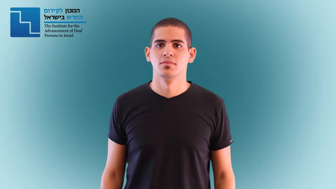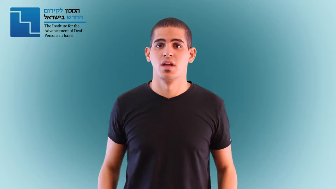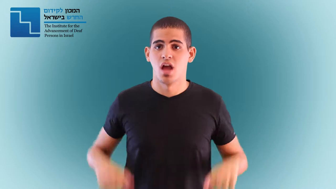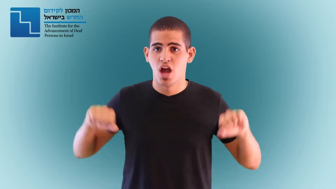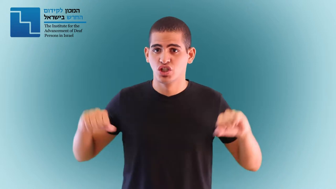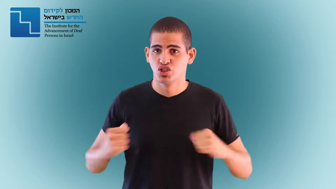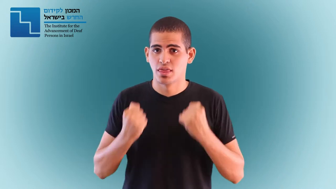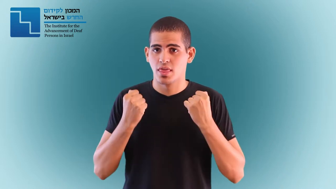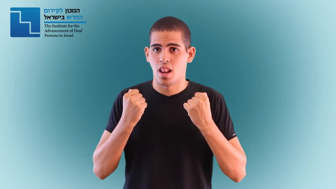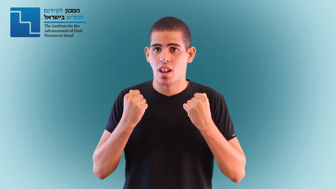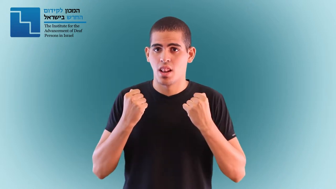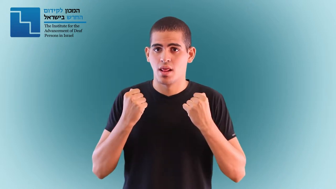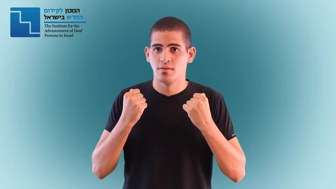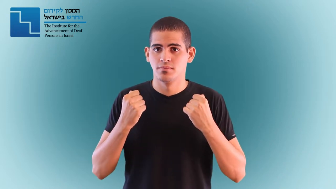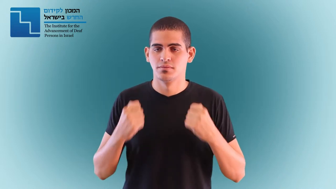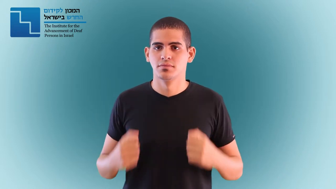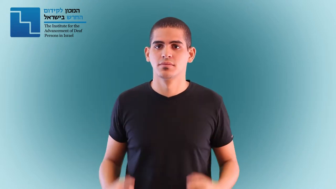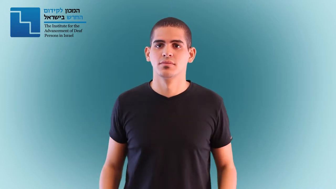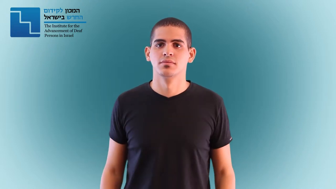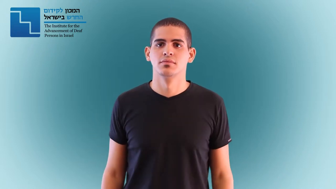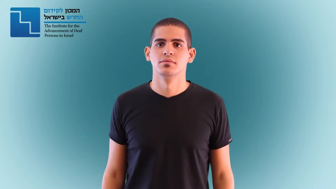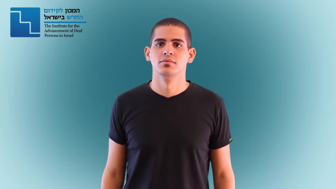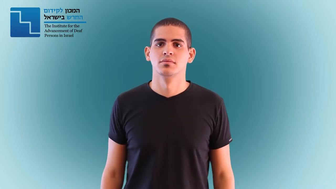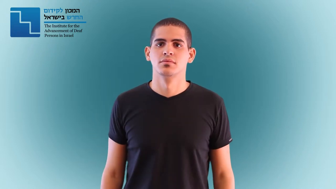להשתדל